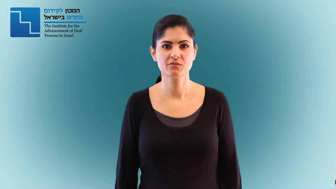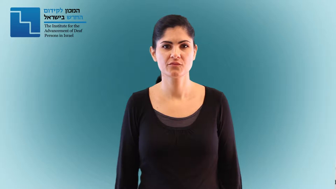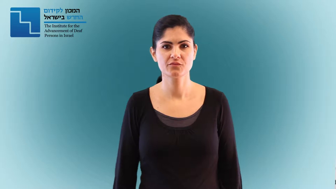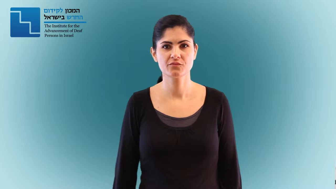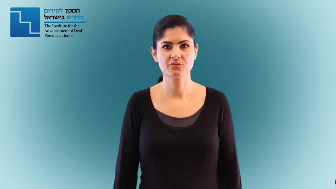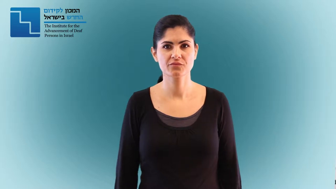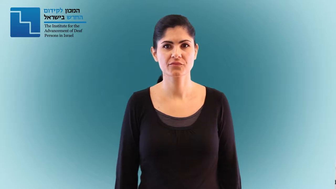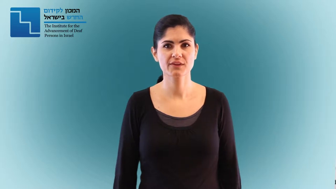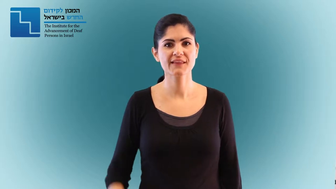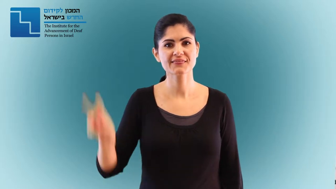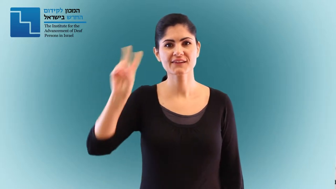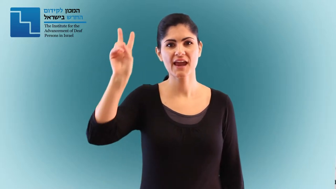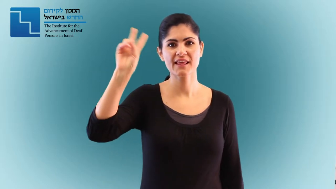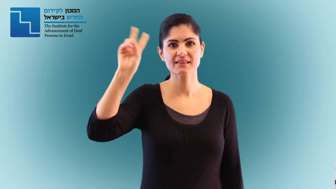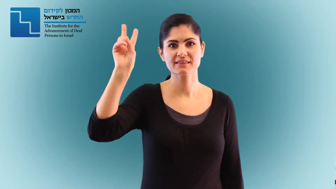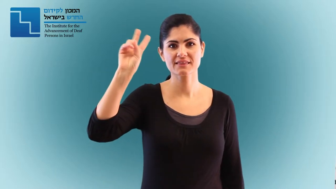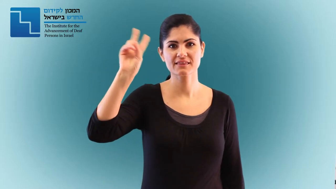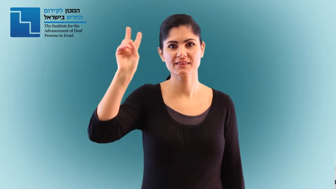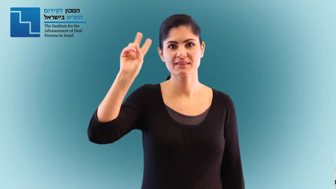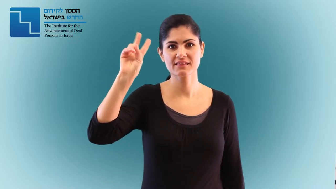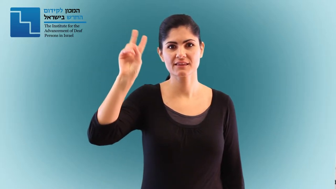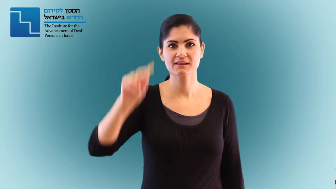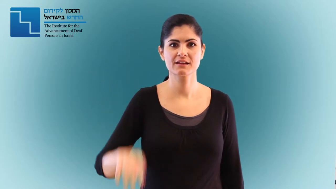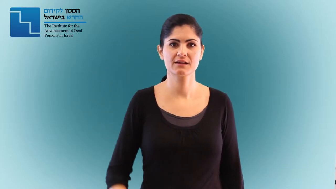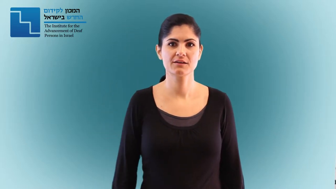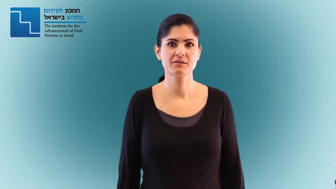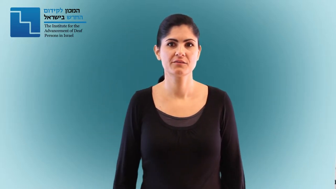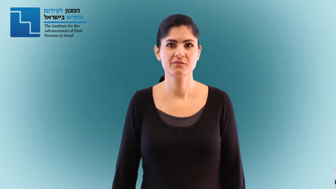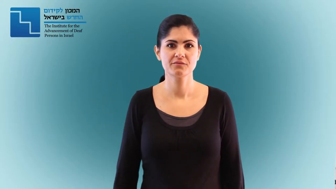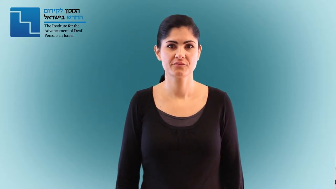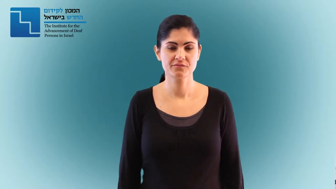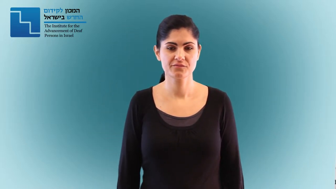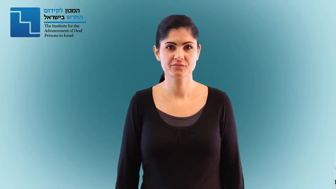תכלת